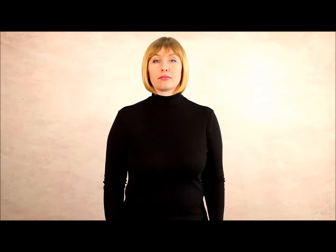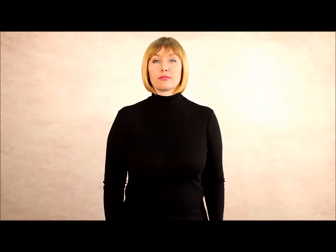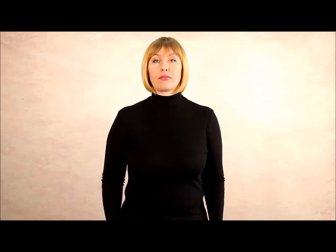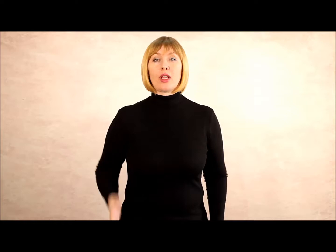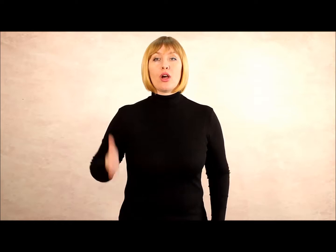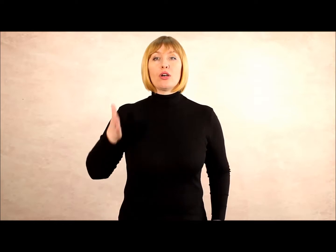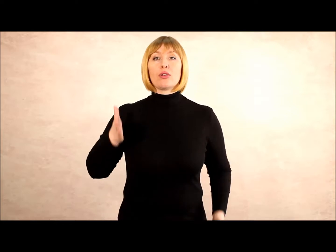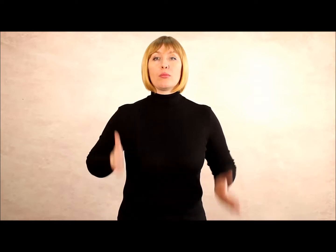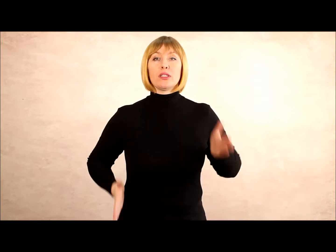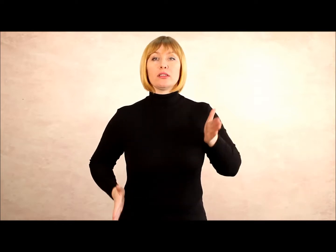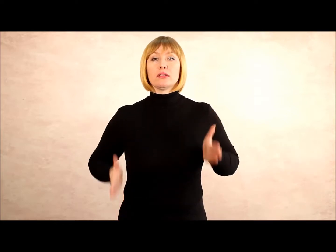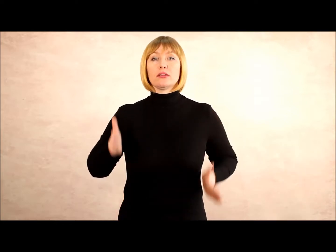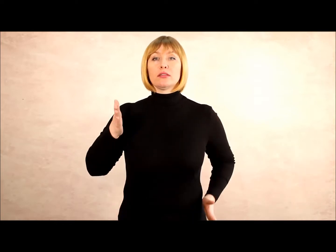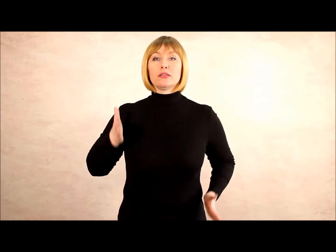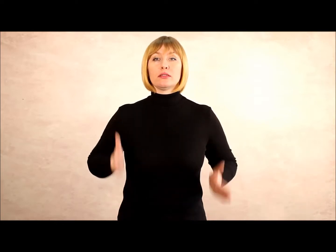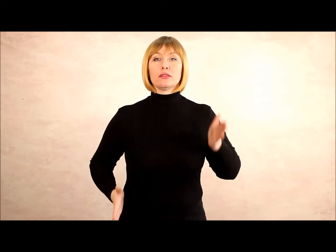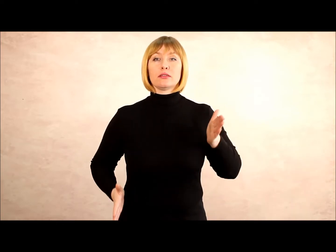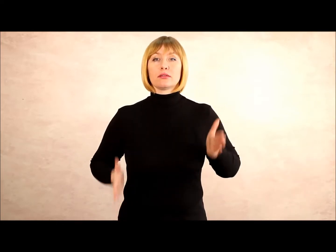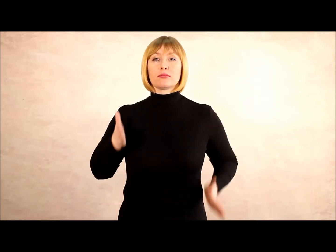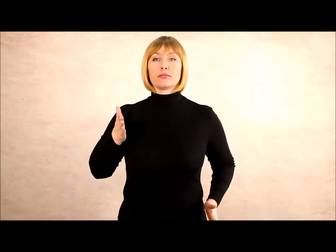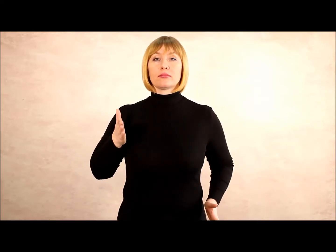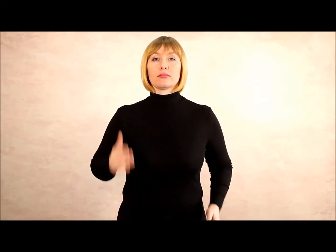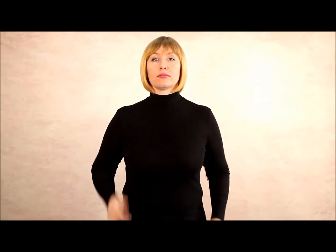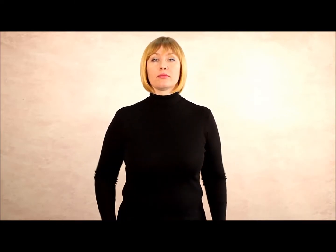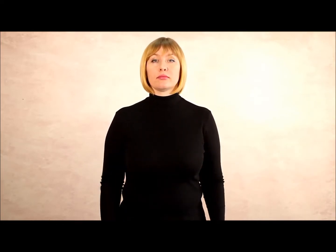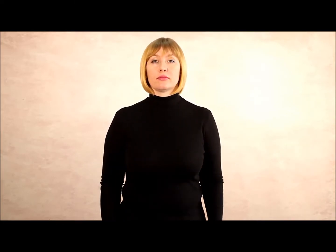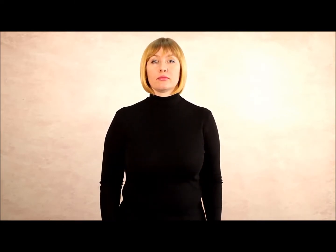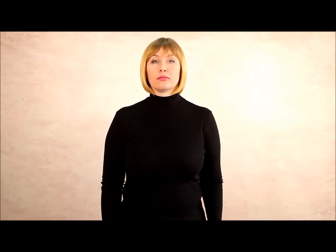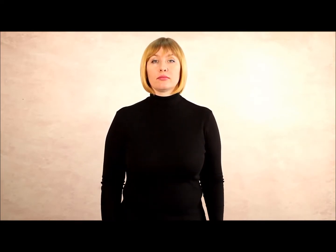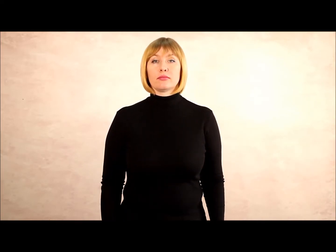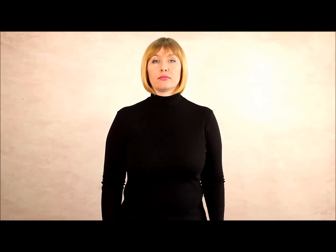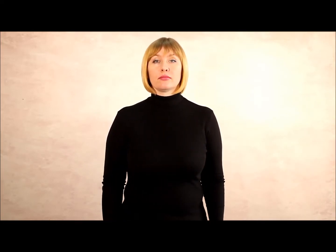Robot